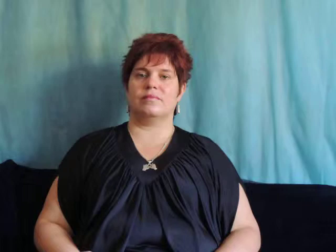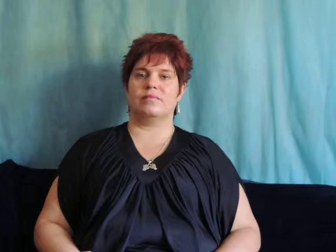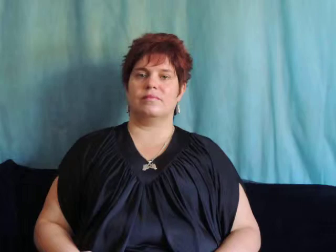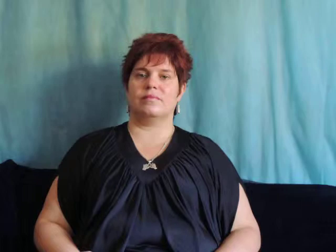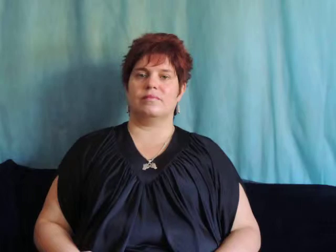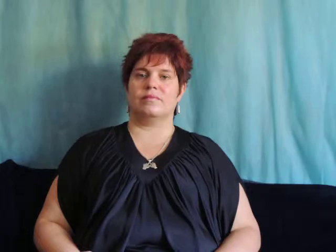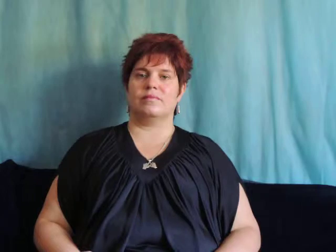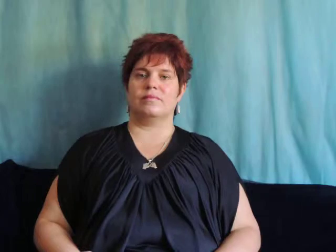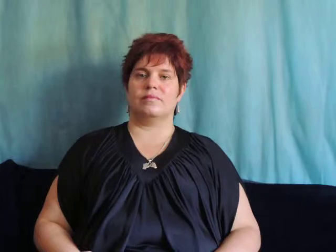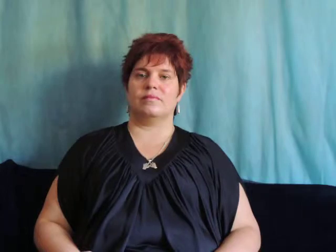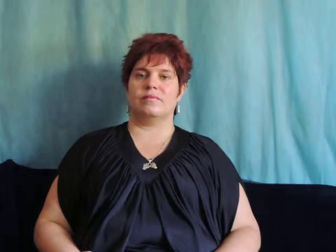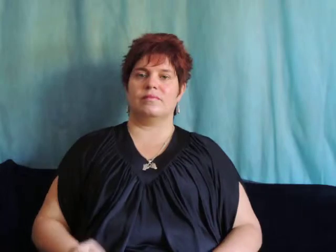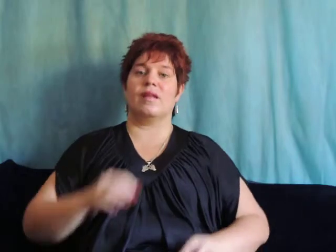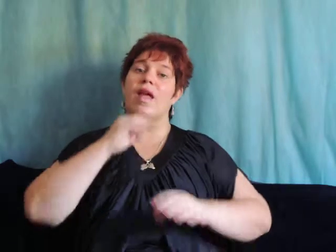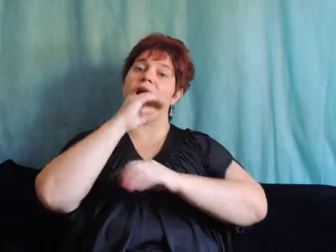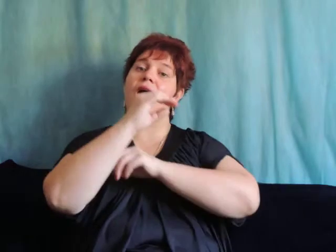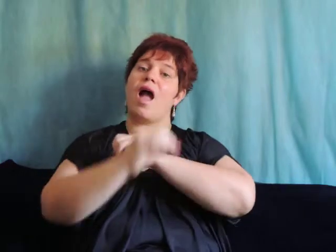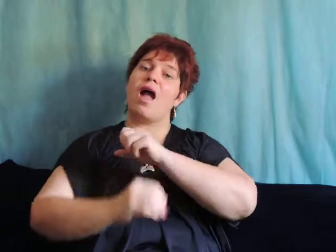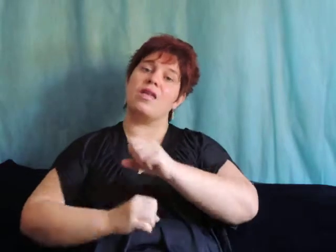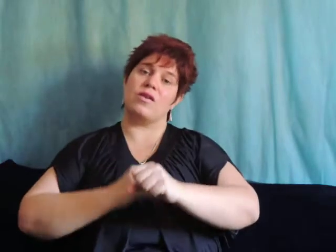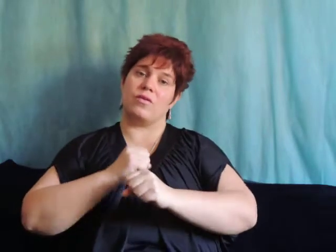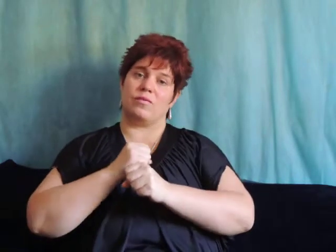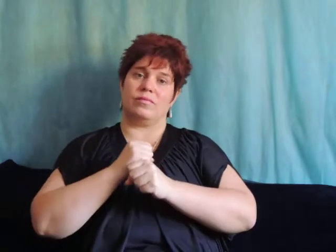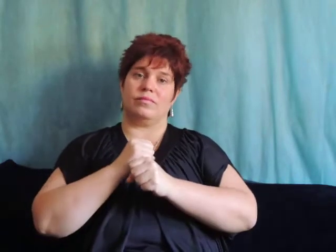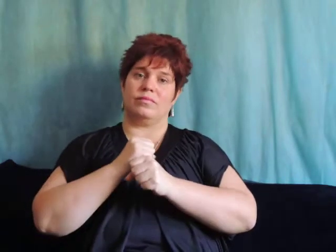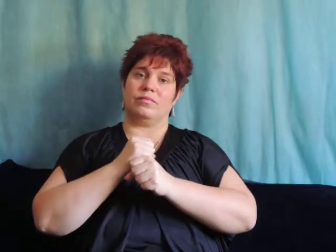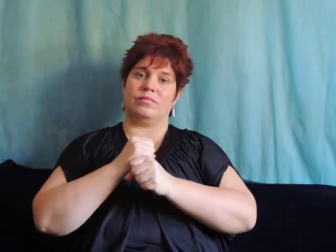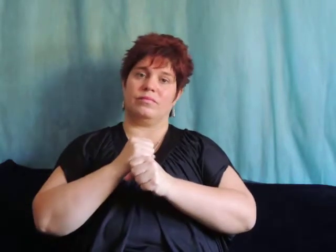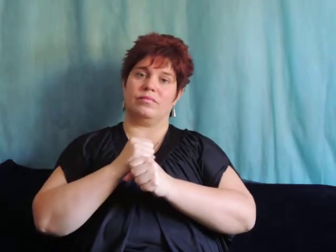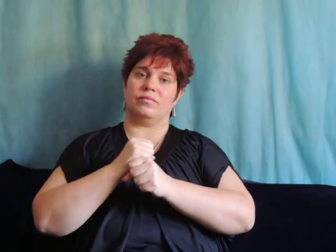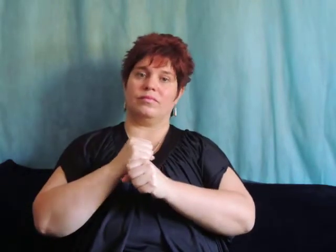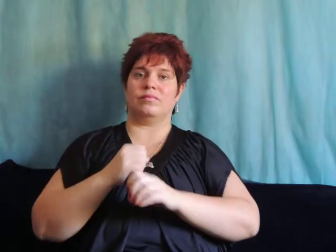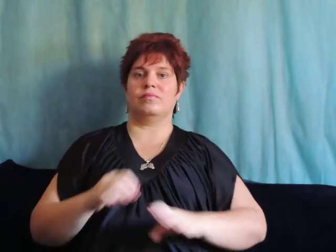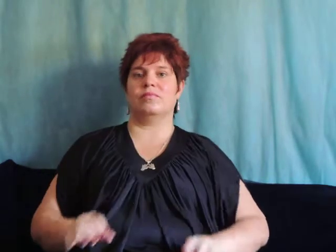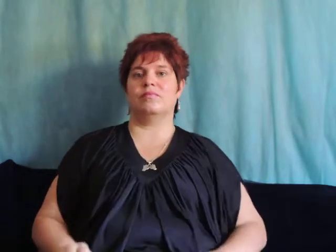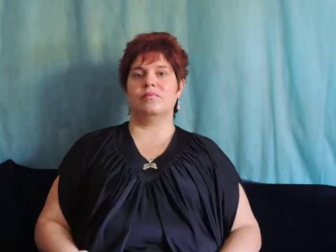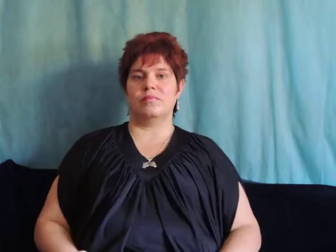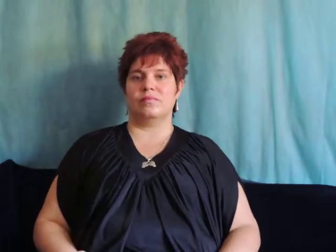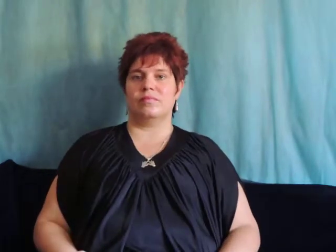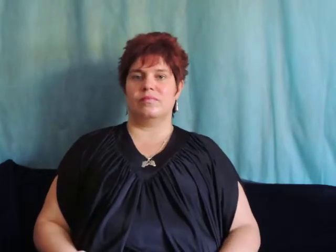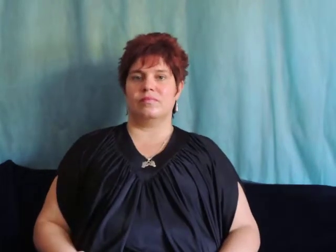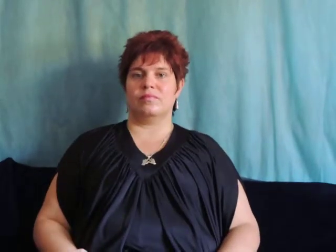Año